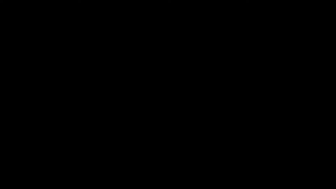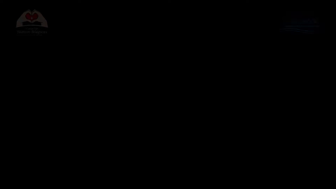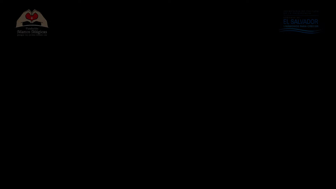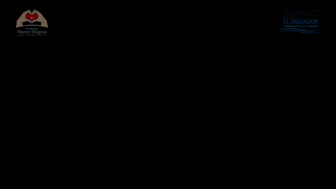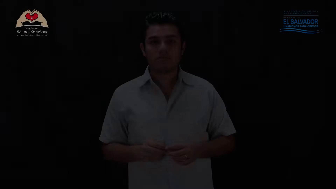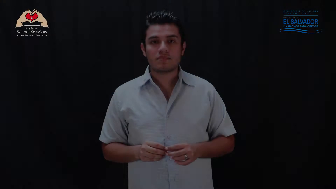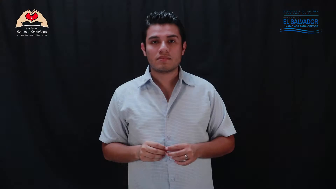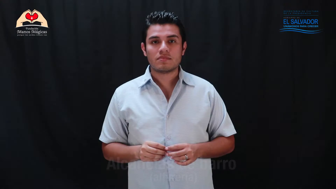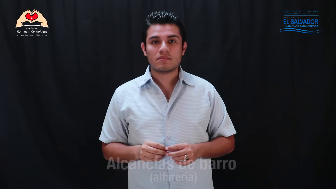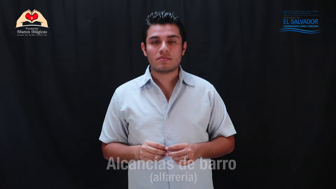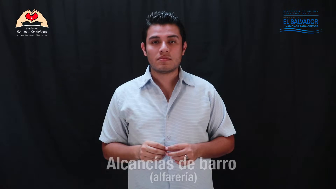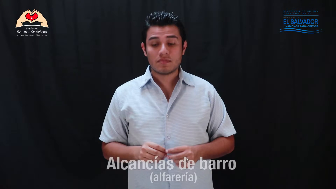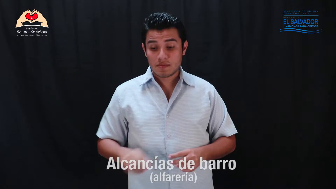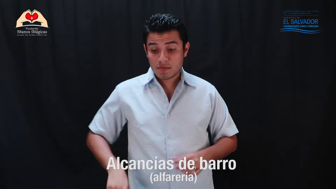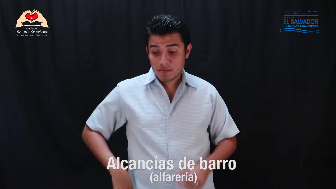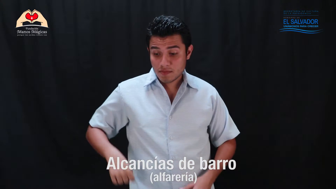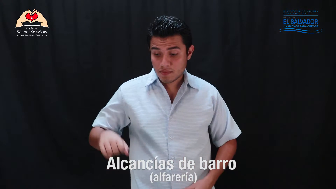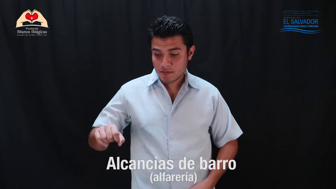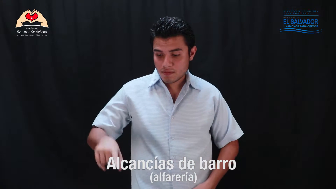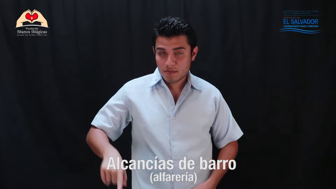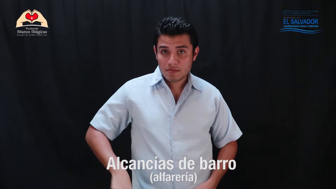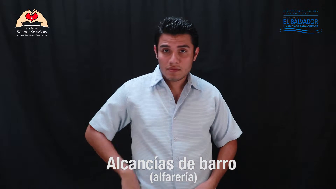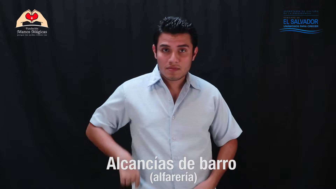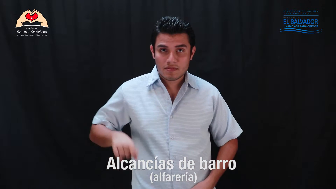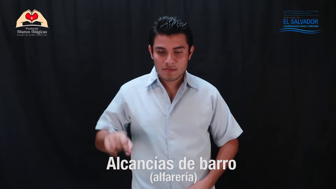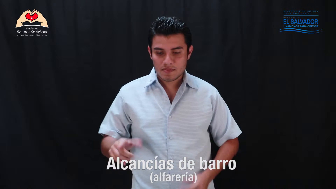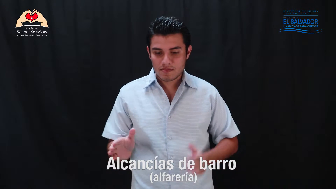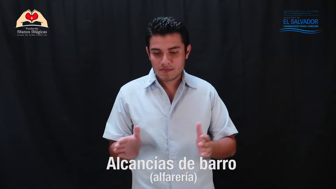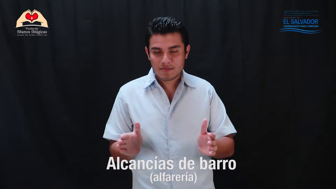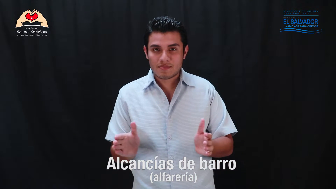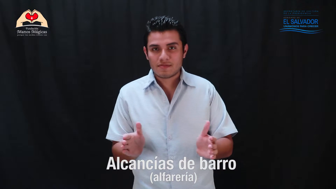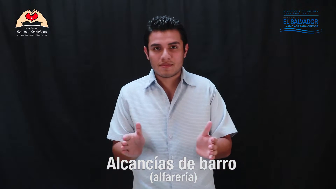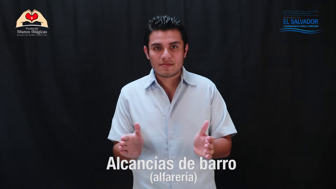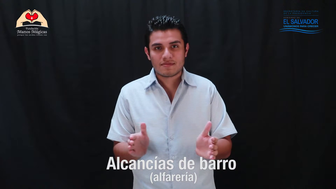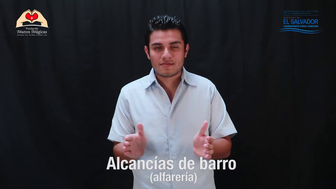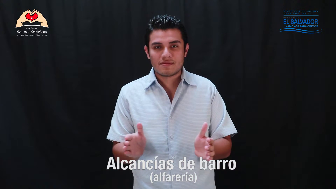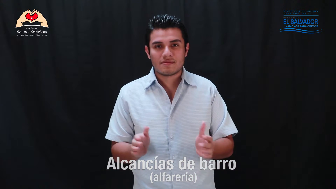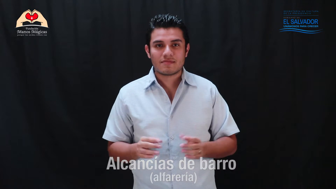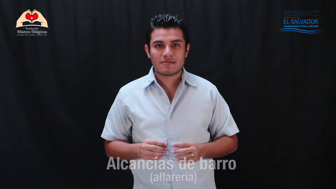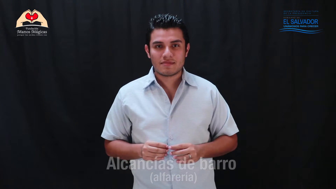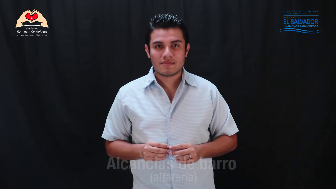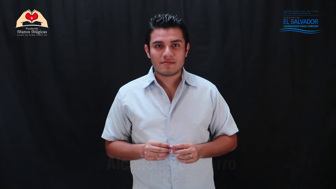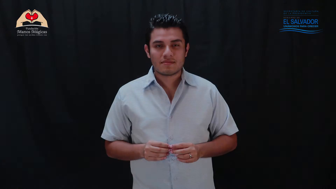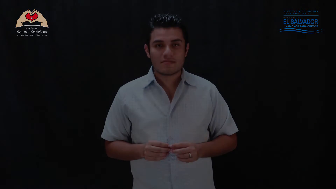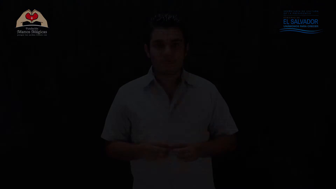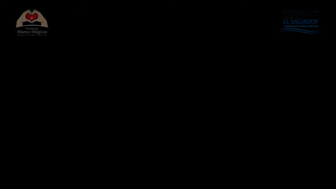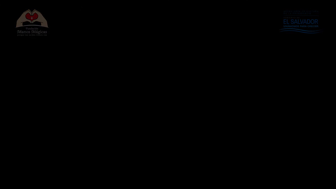ALcancias de barro